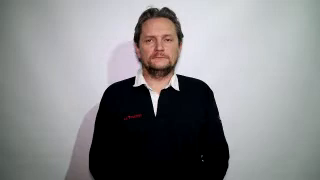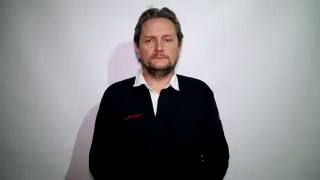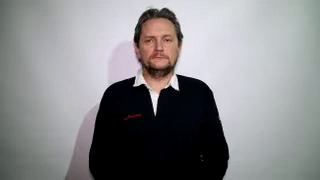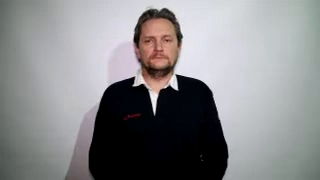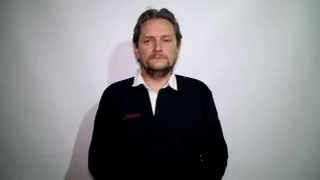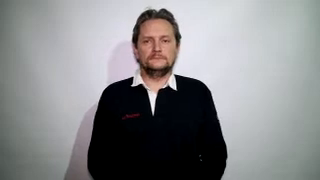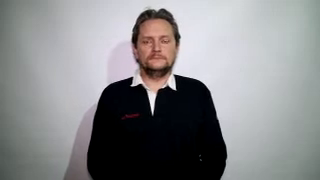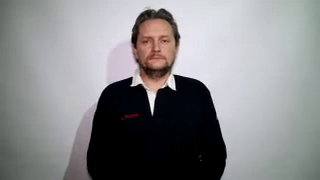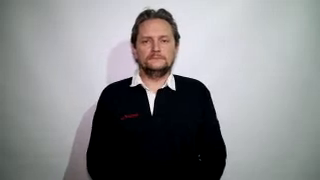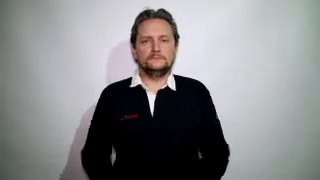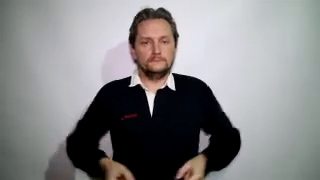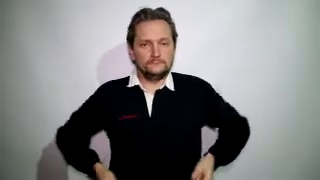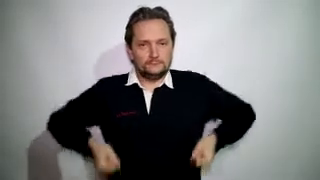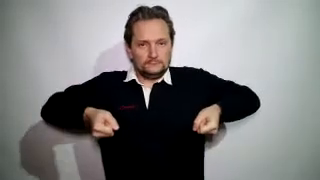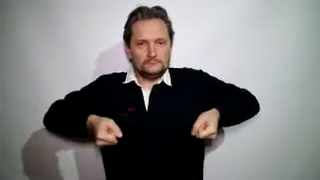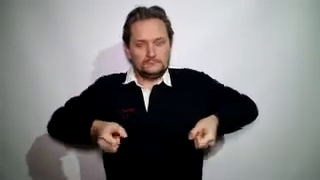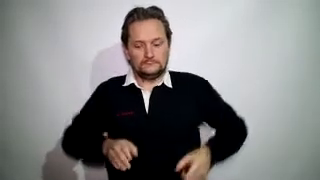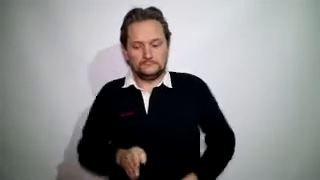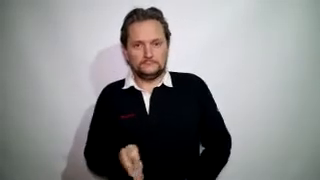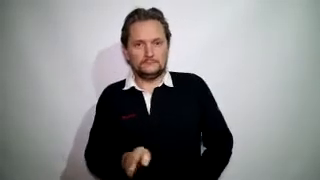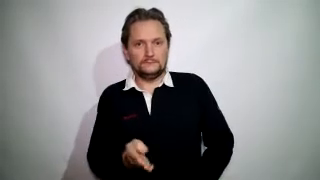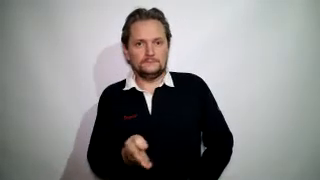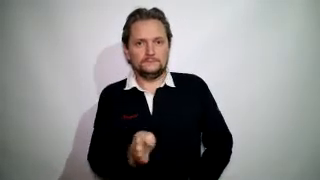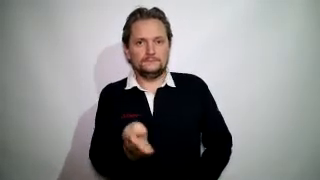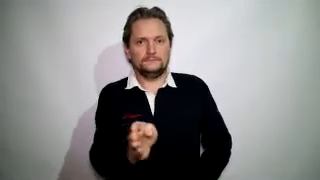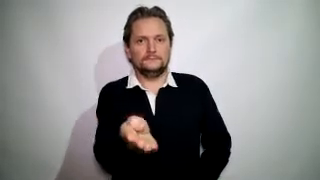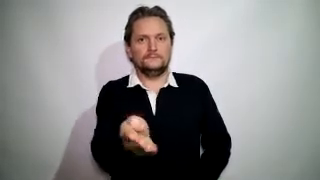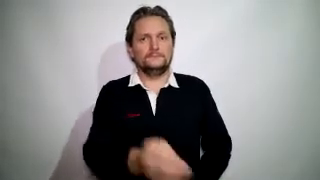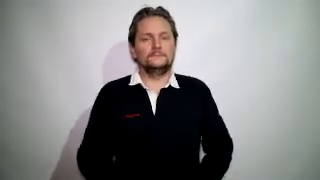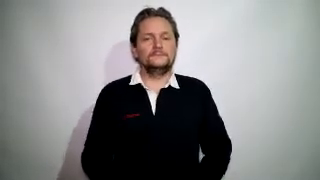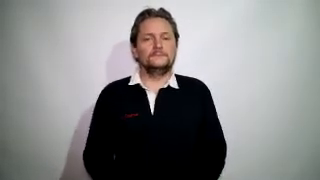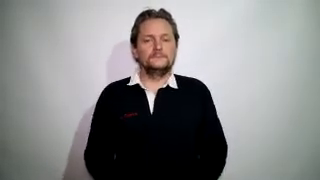Charrue